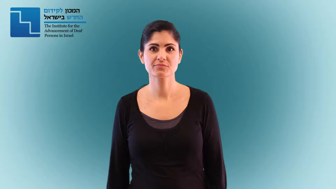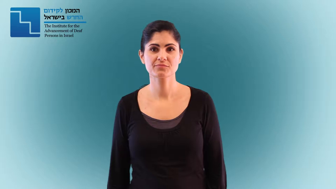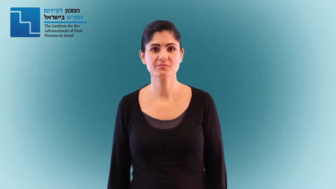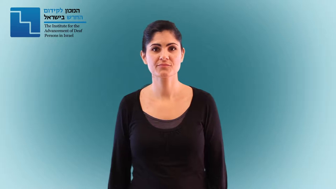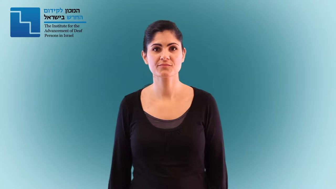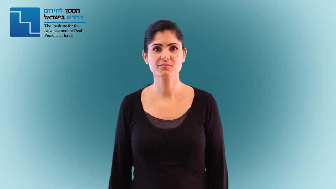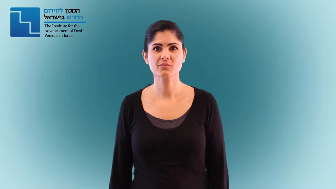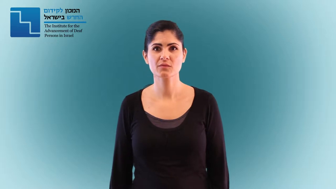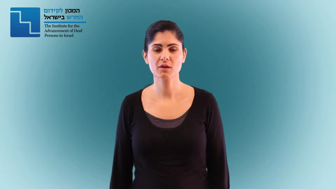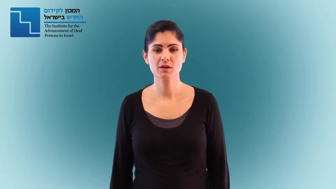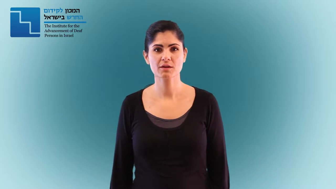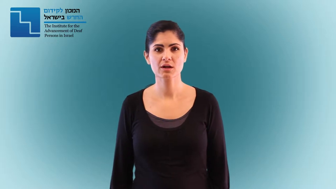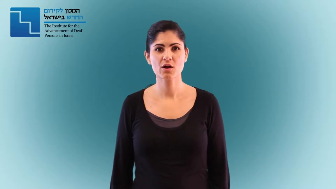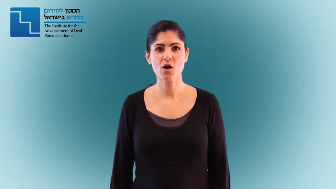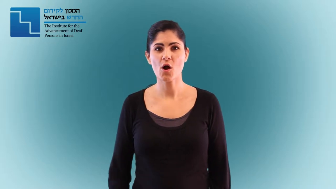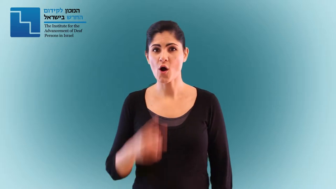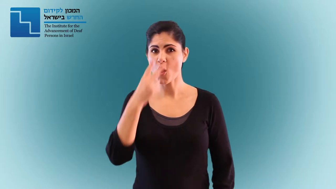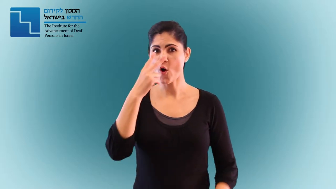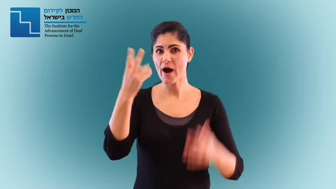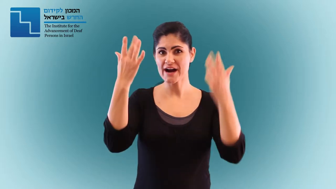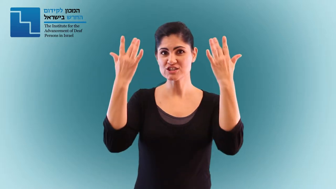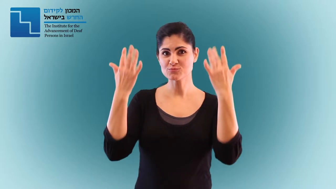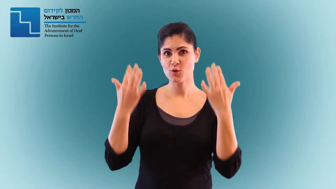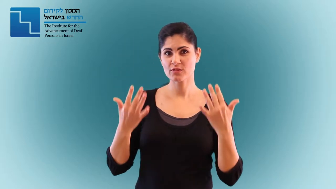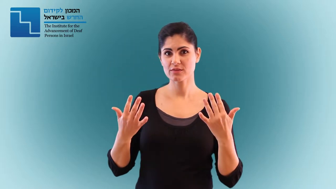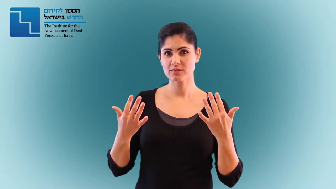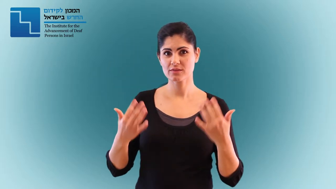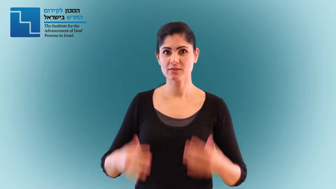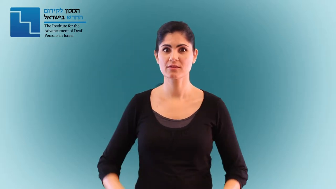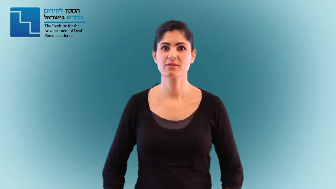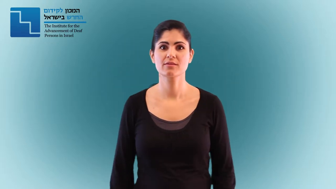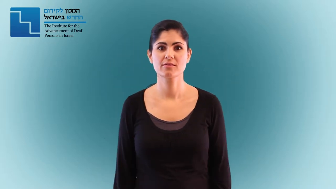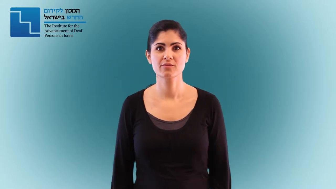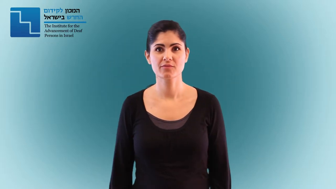רואה חשבון